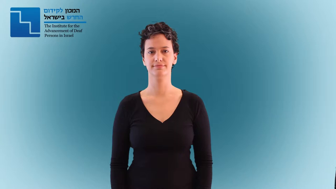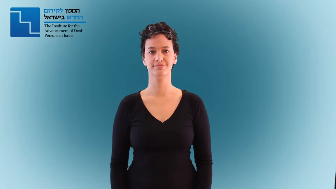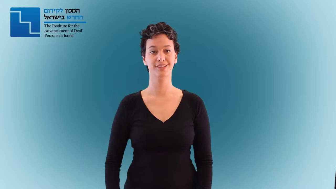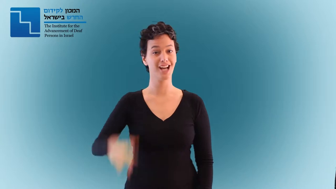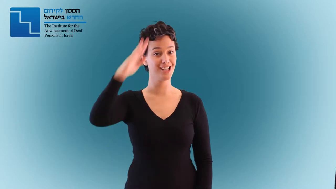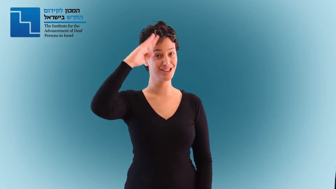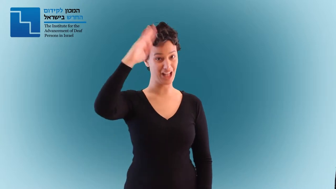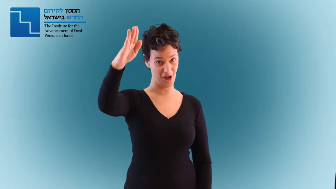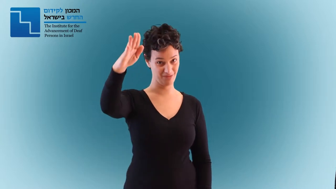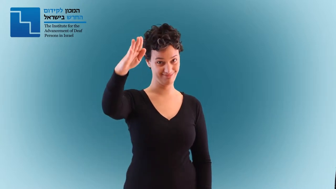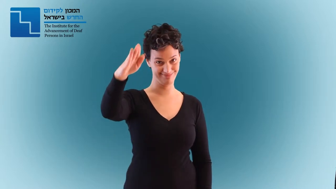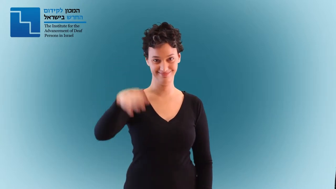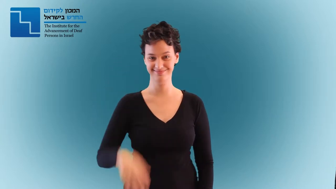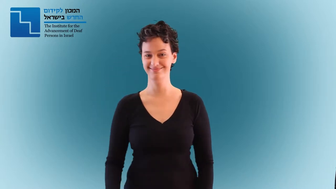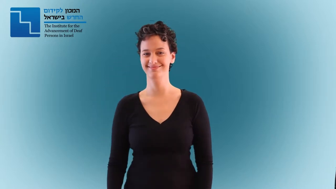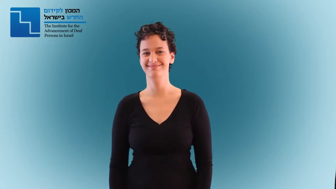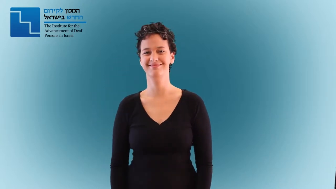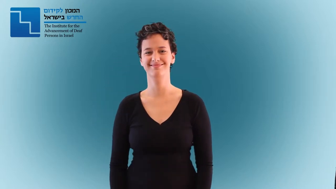שלום